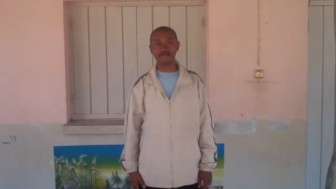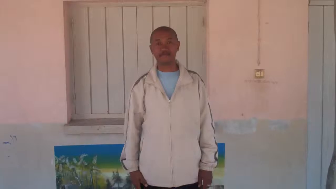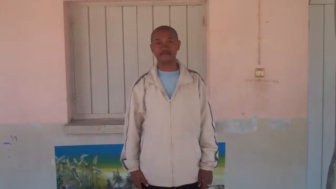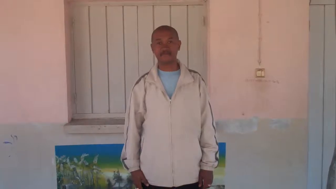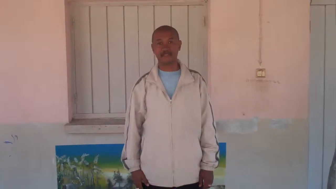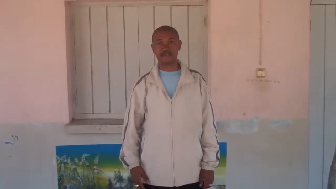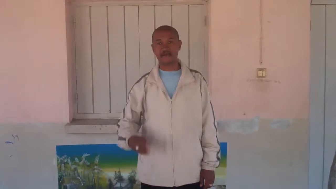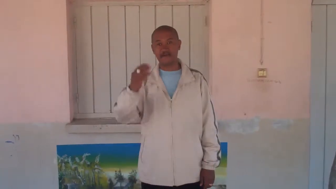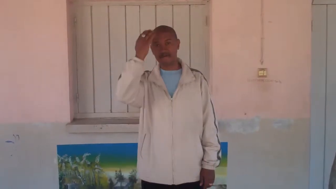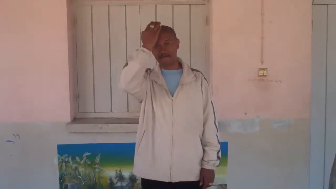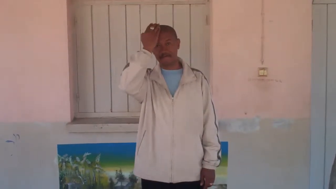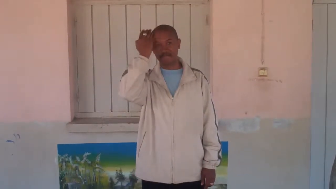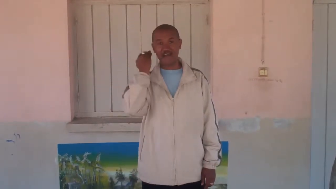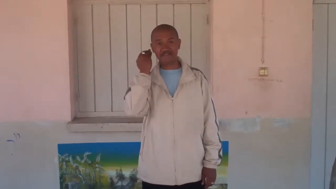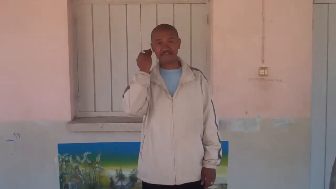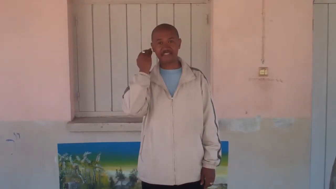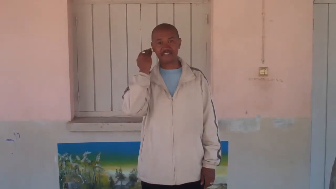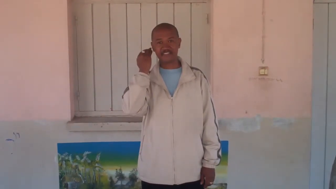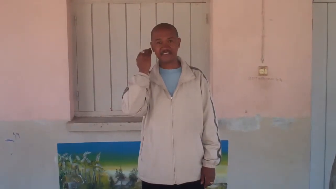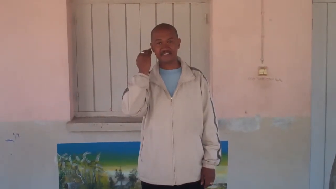vavy